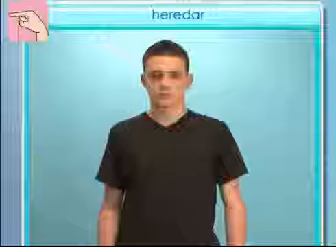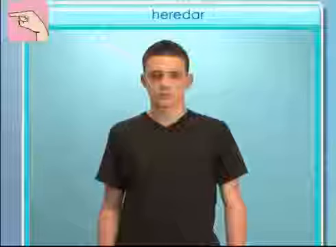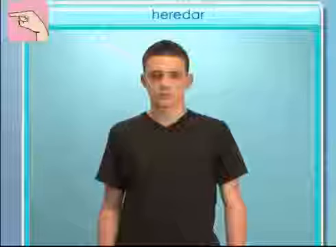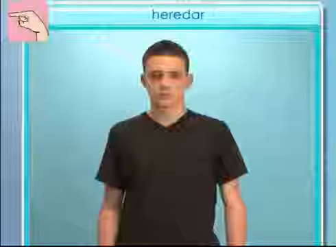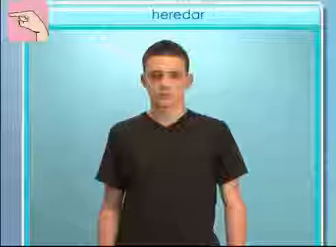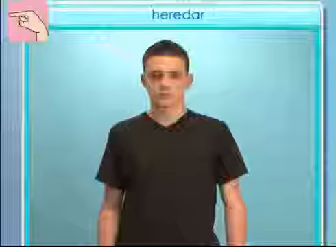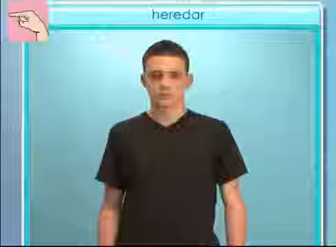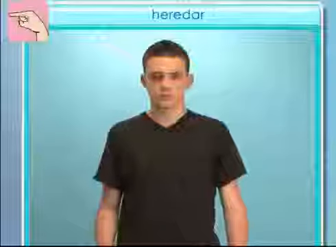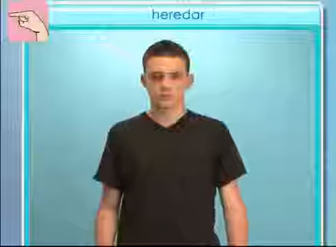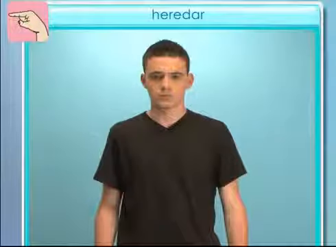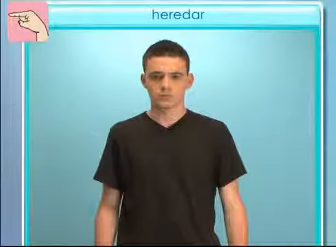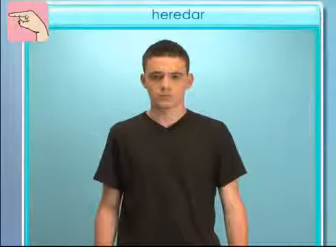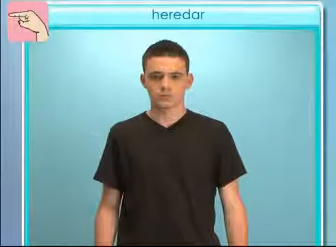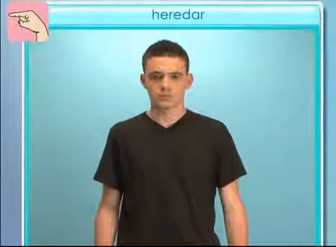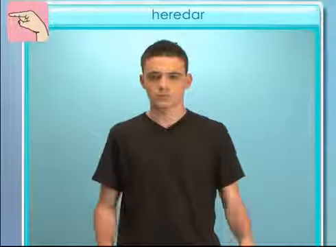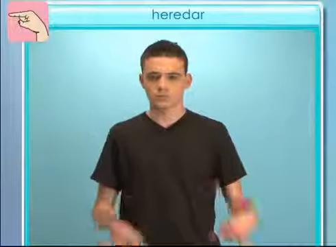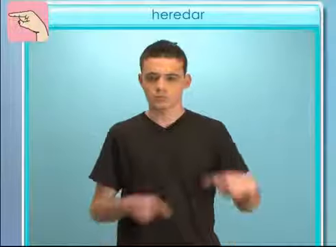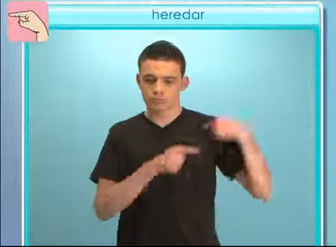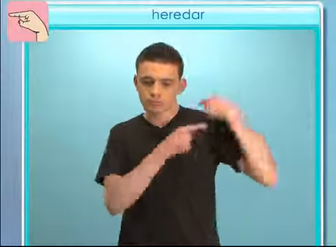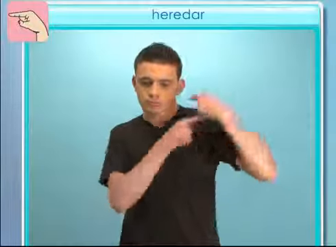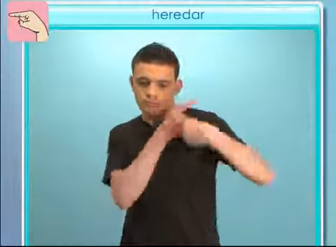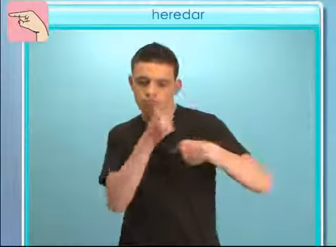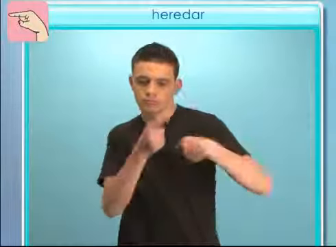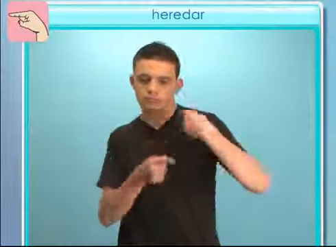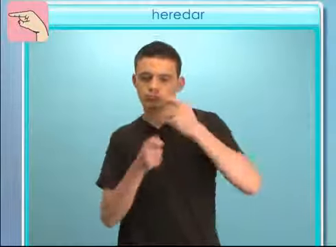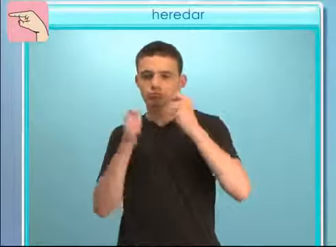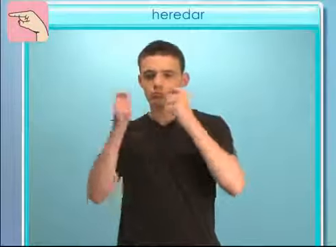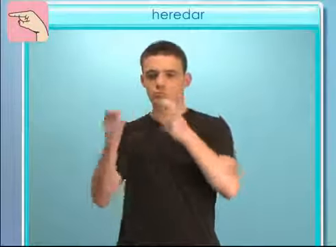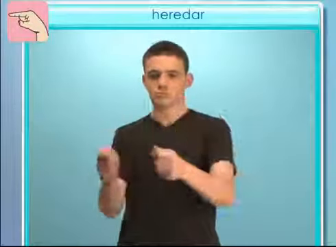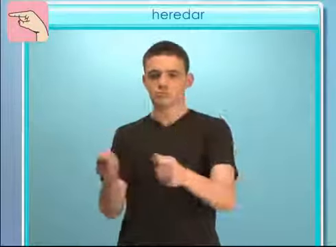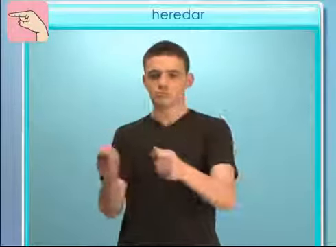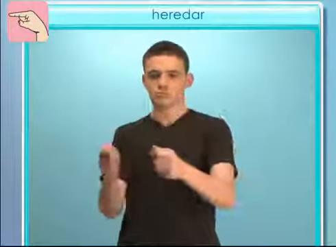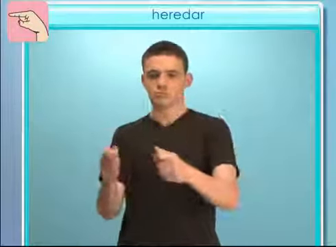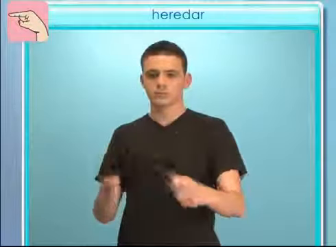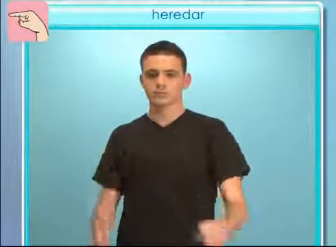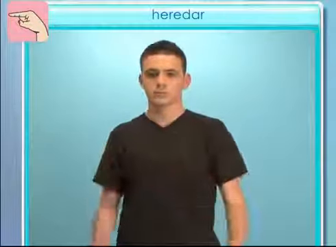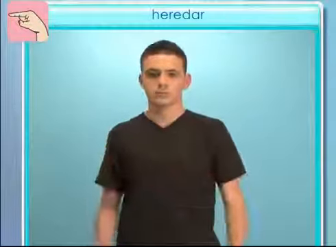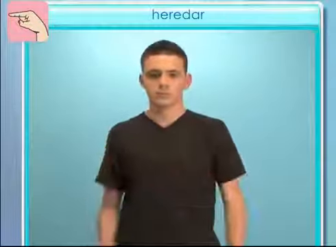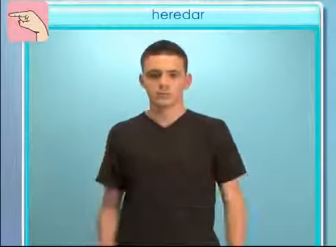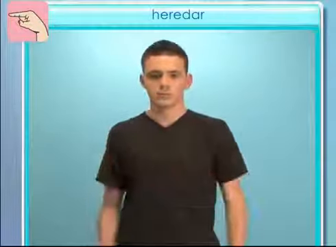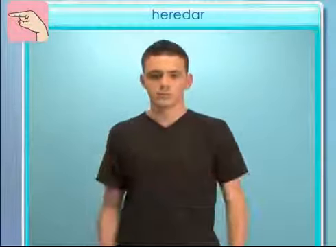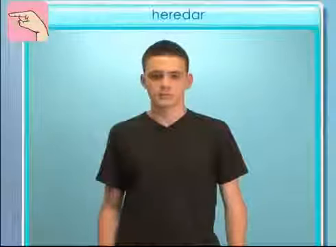Heredar